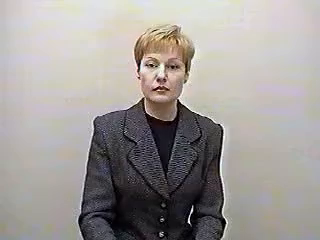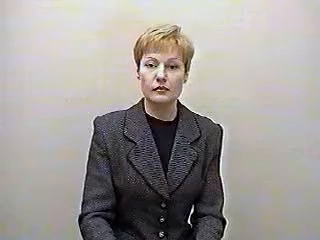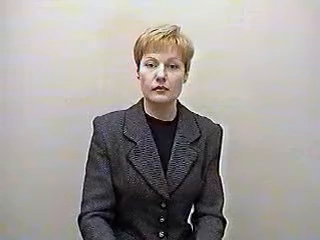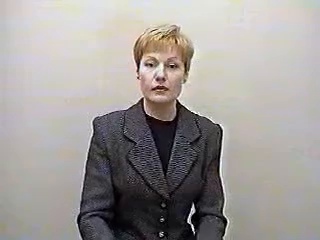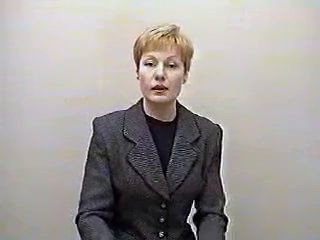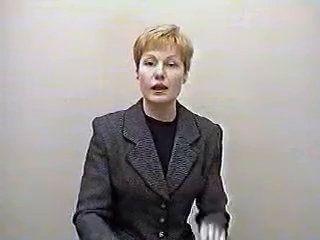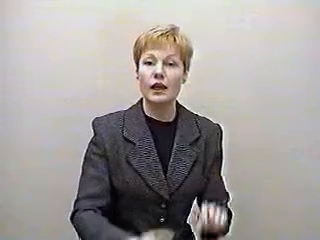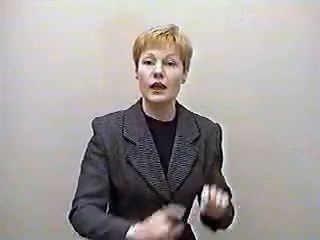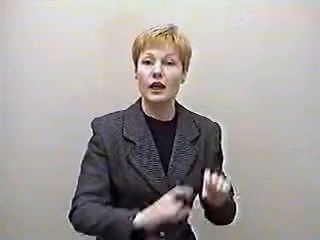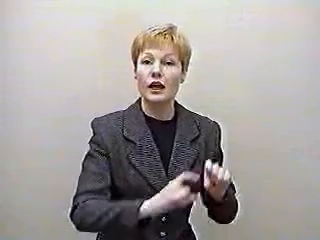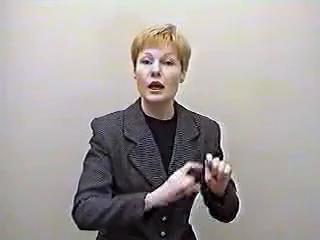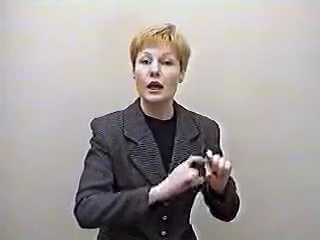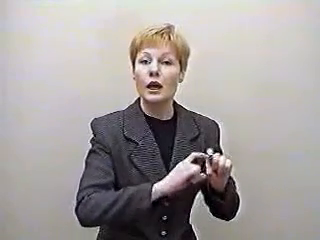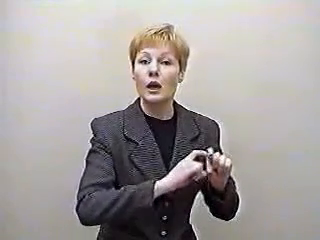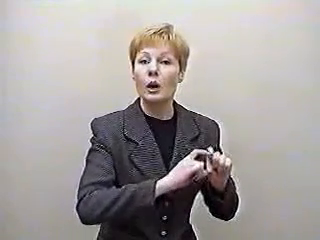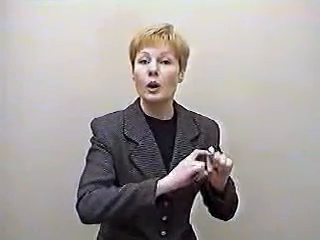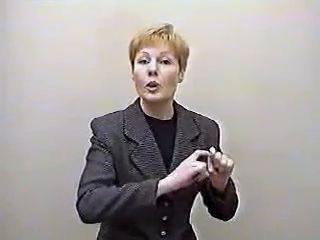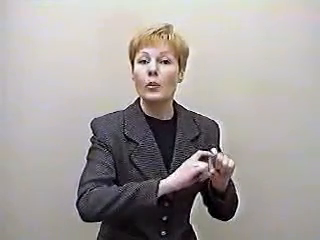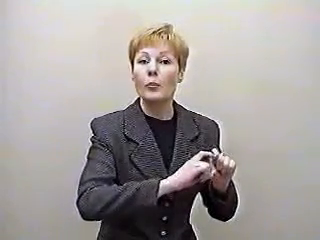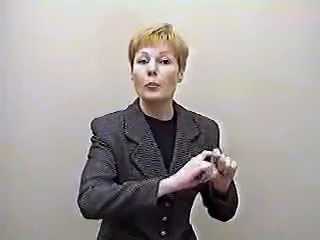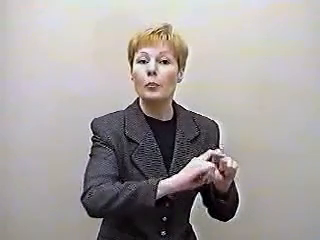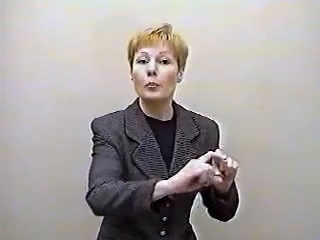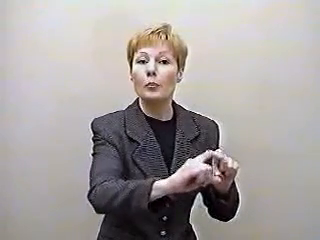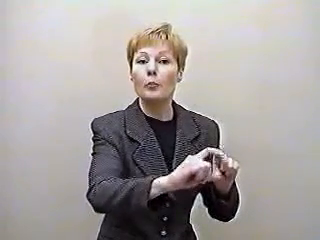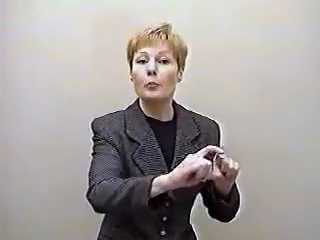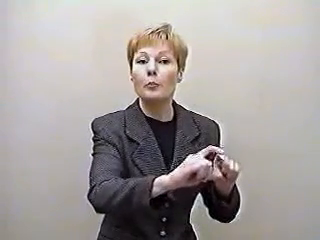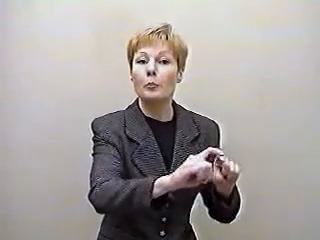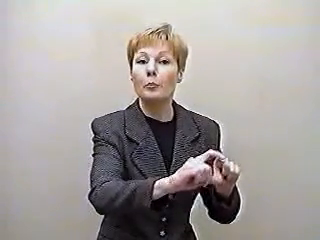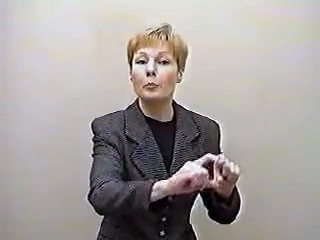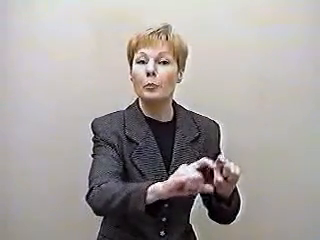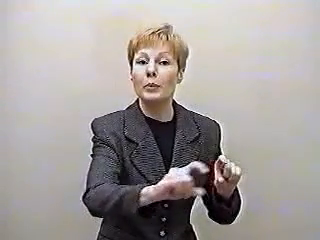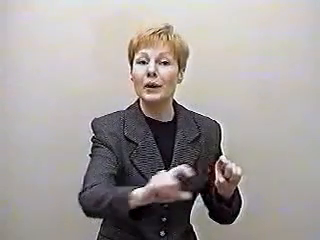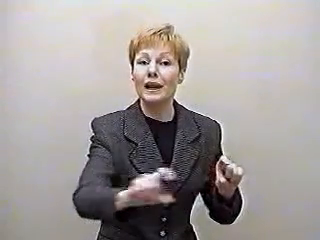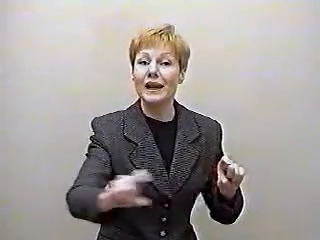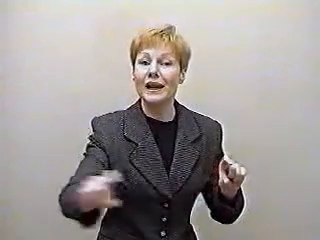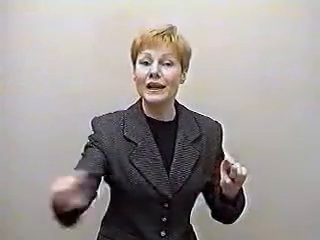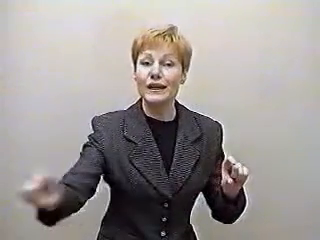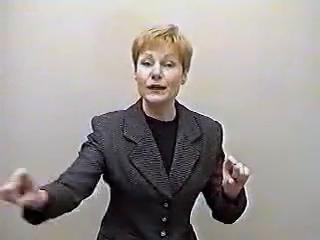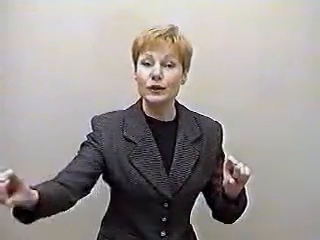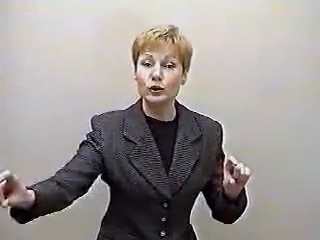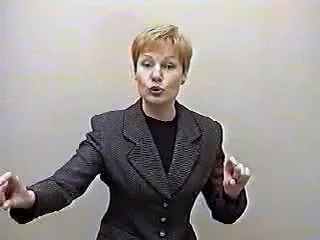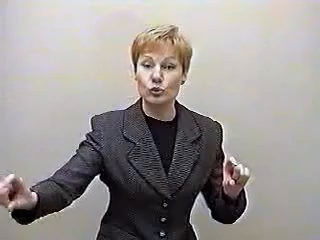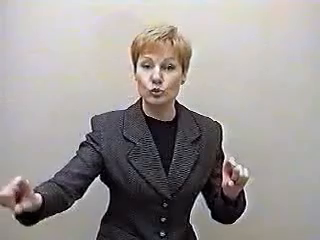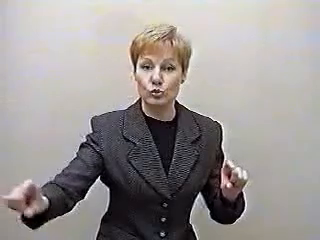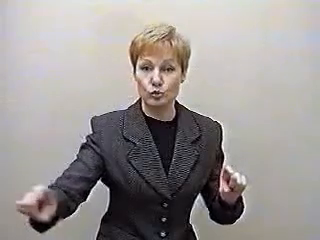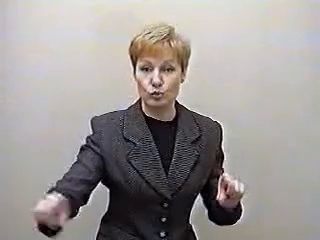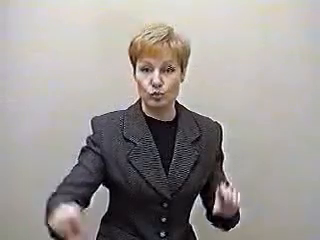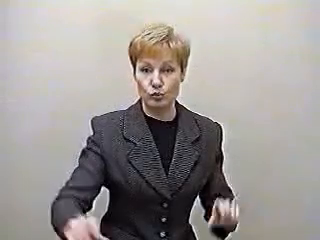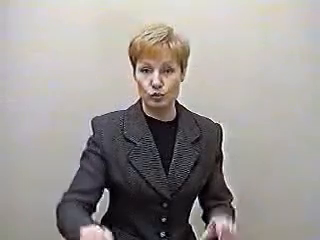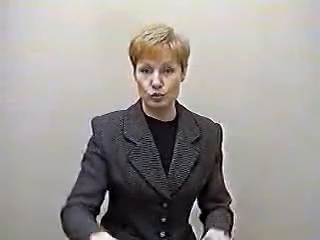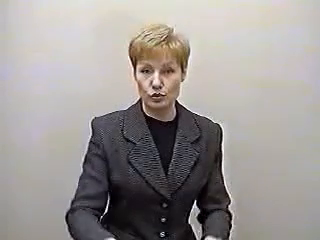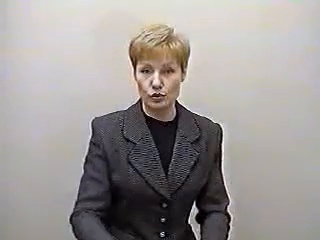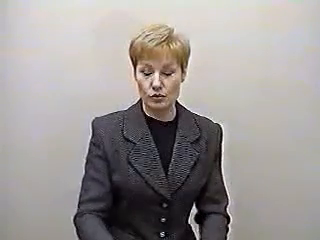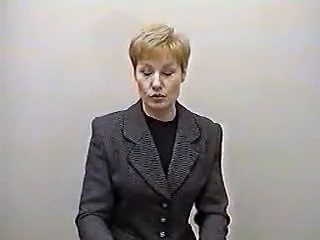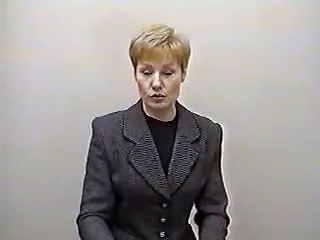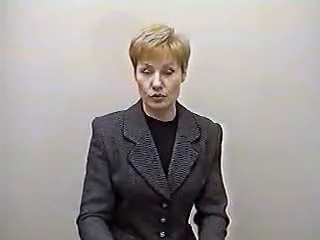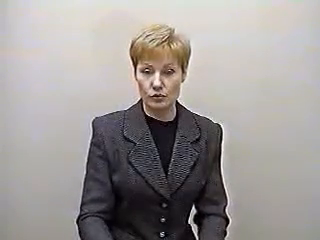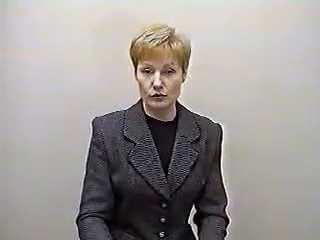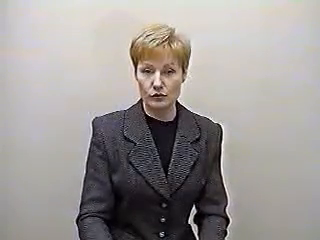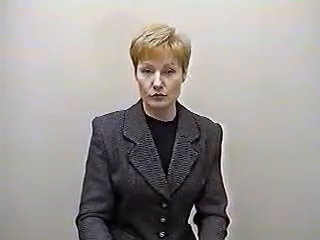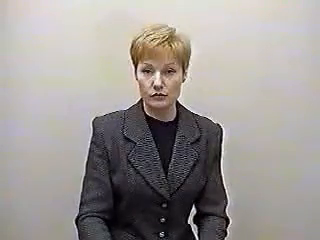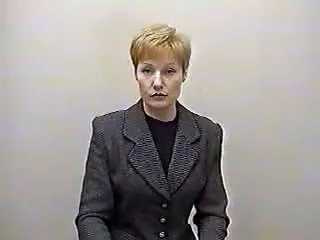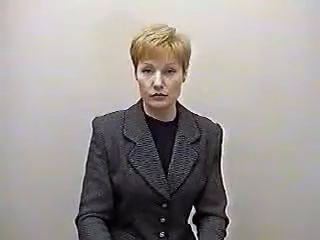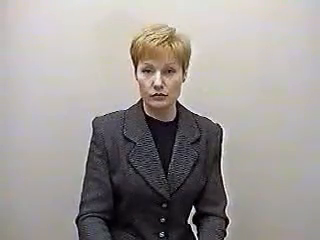плинтус